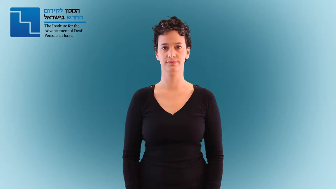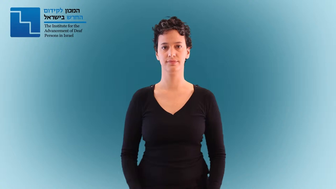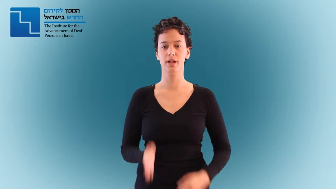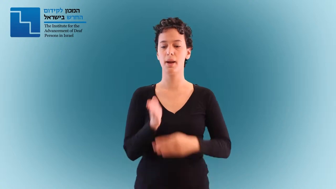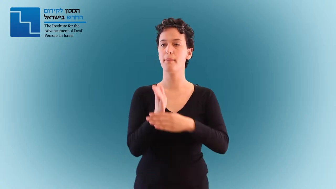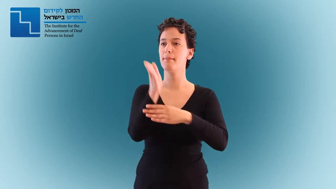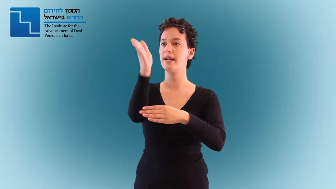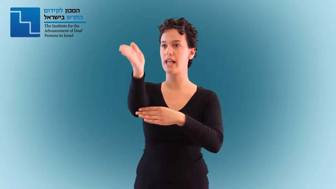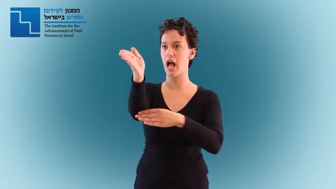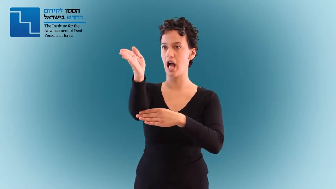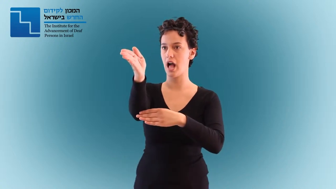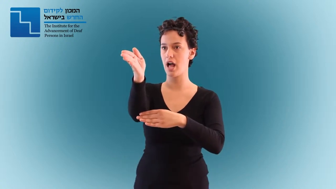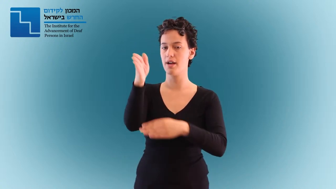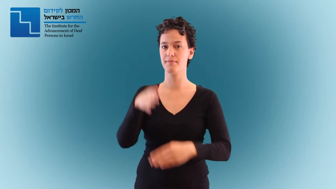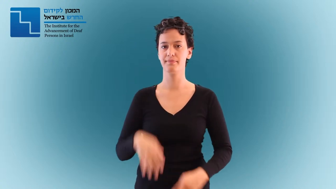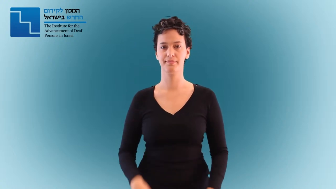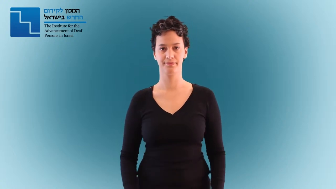לפנות